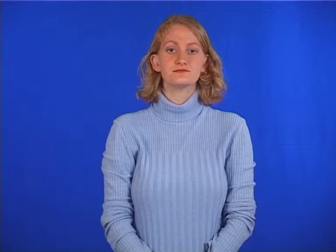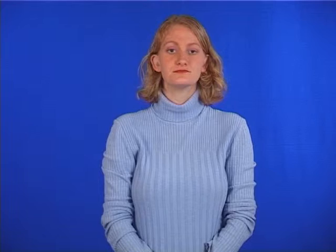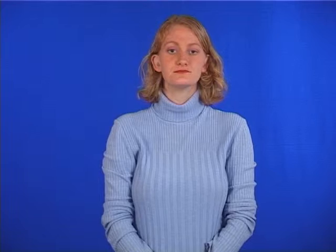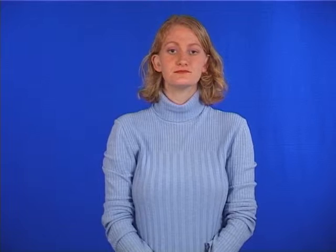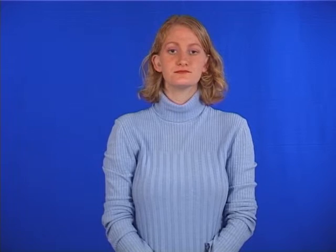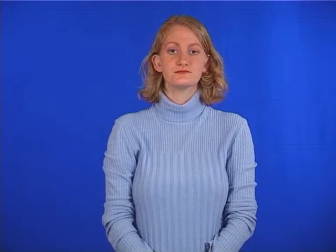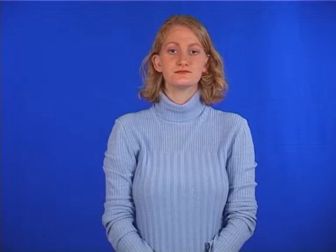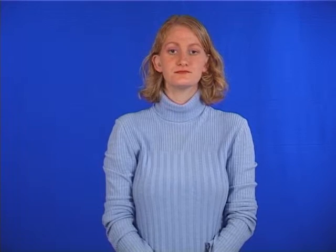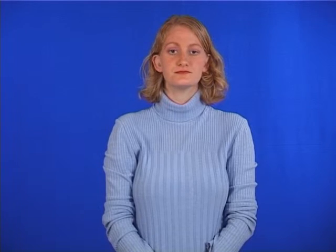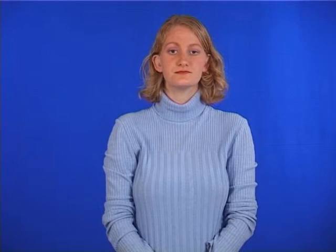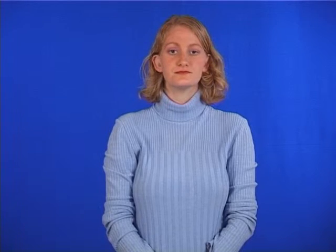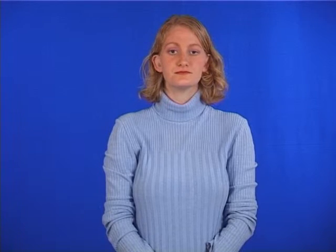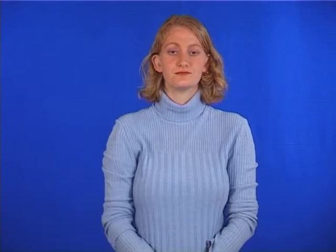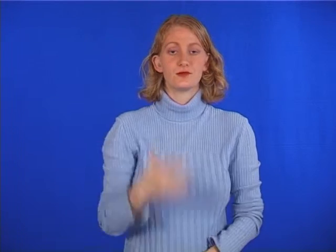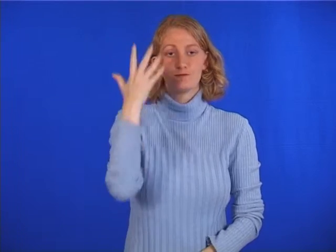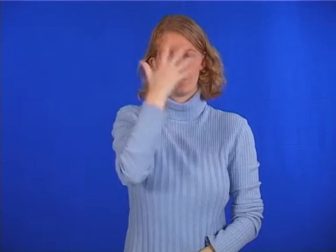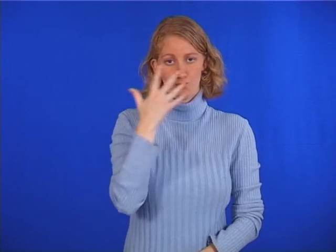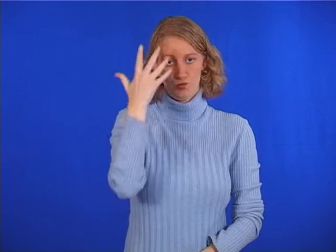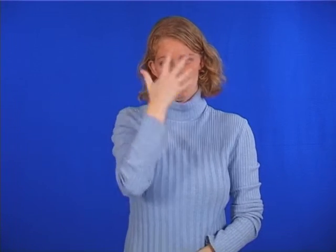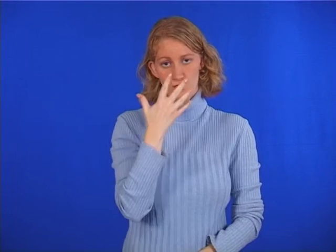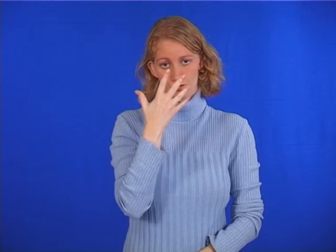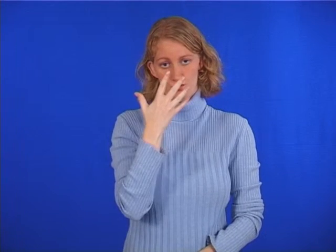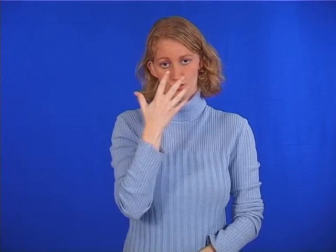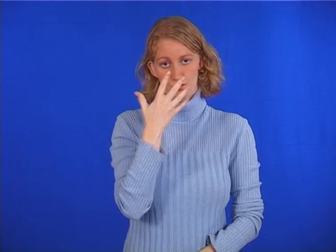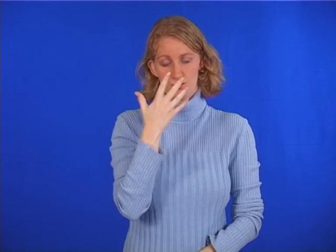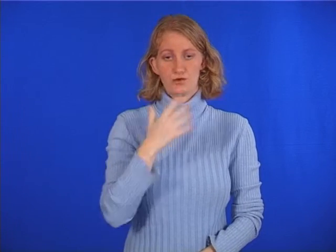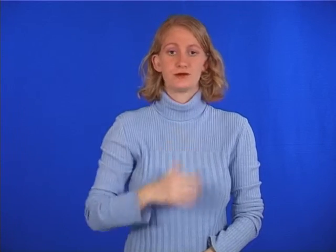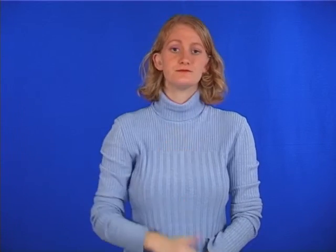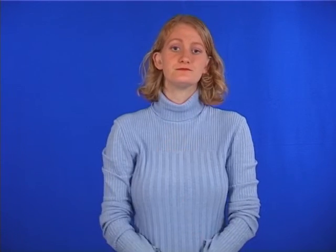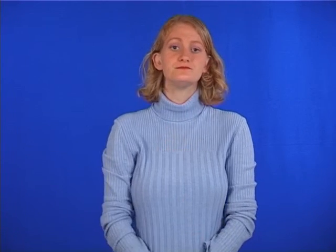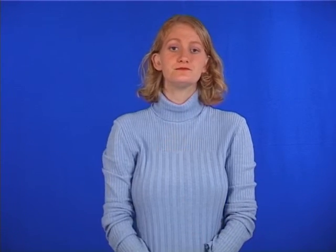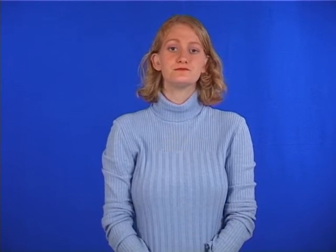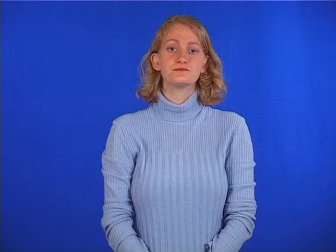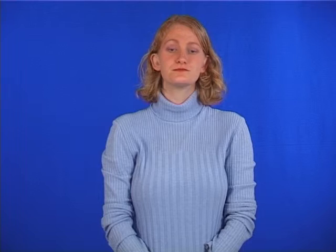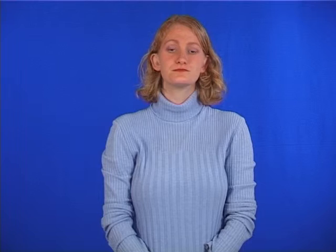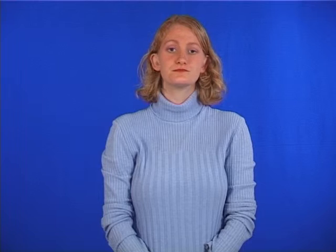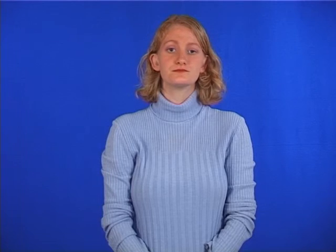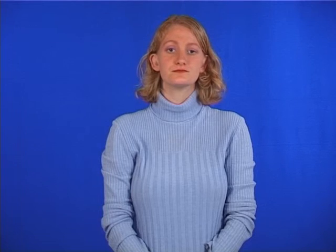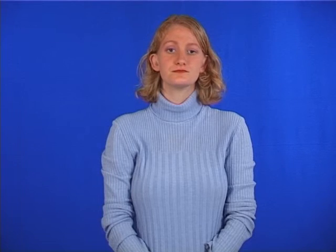fullur